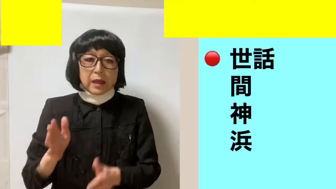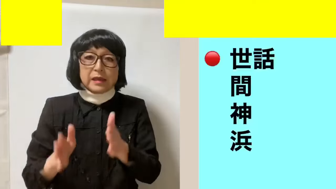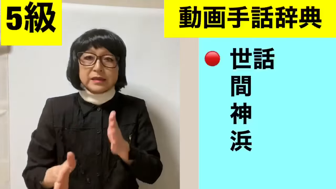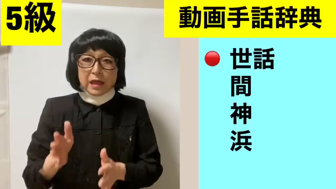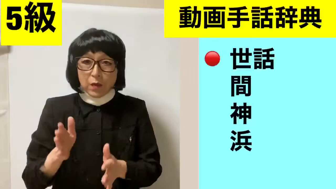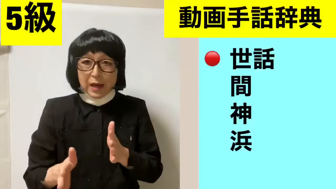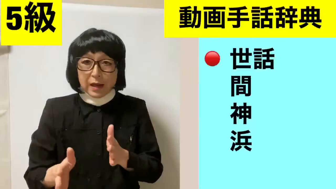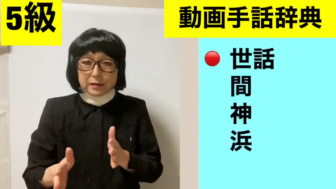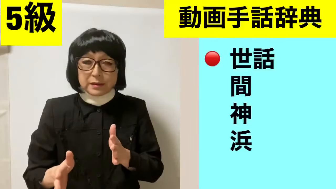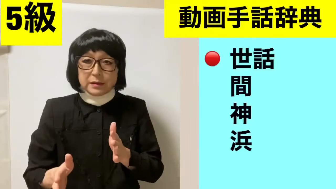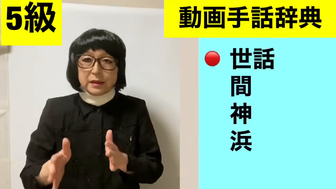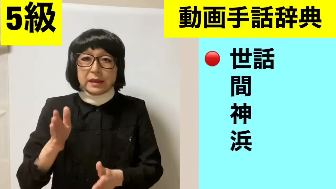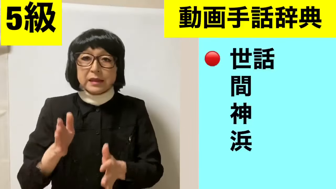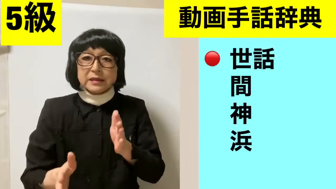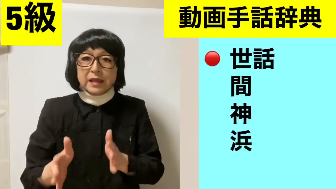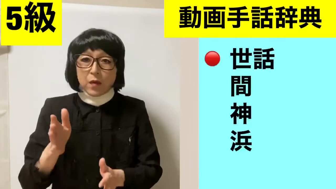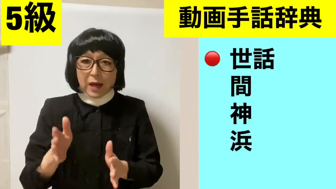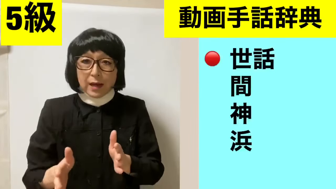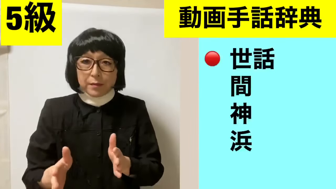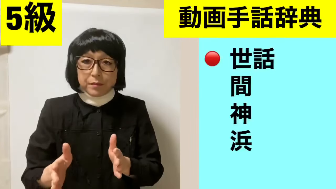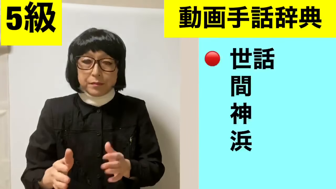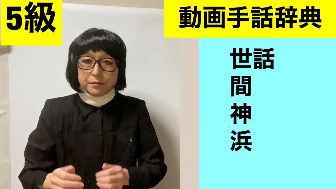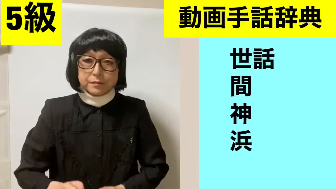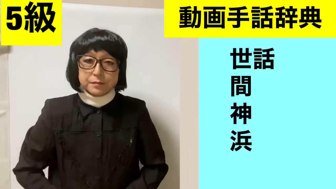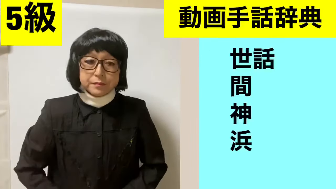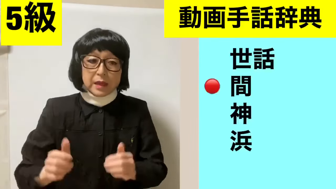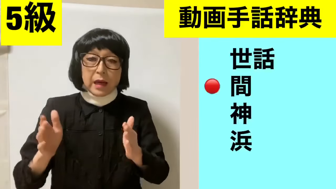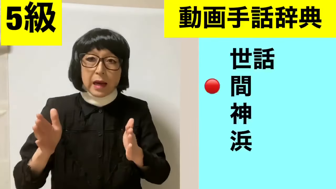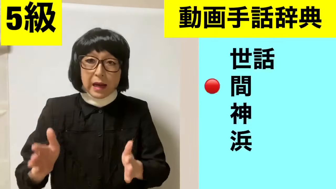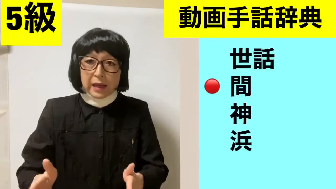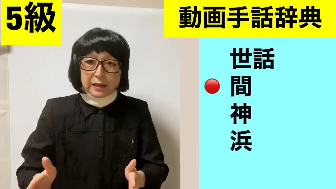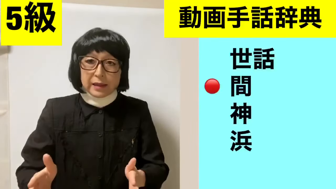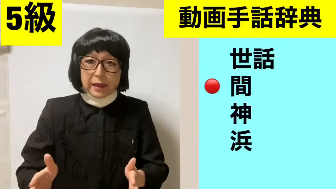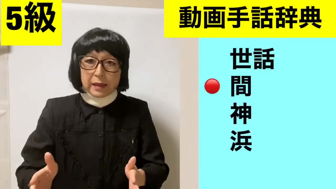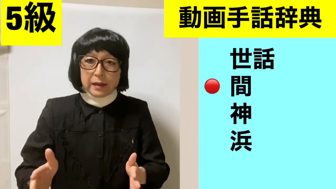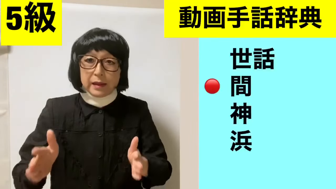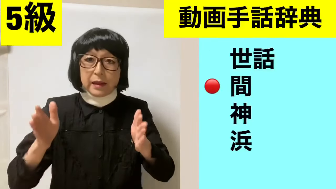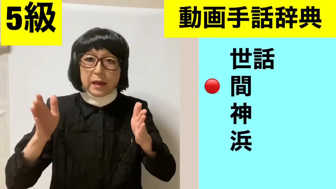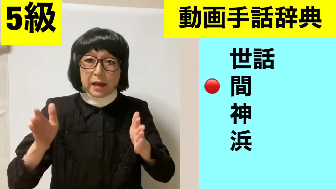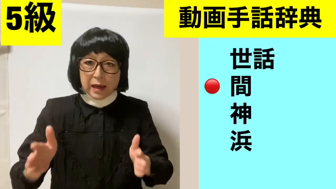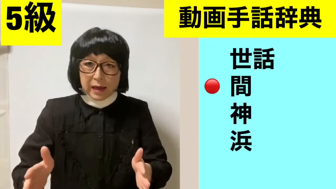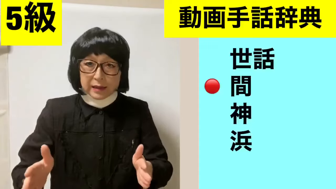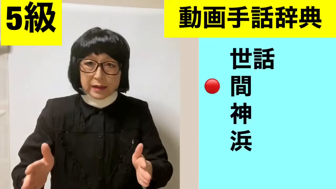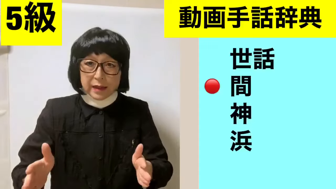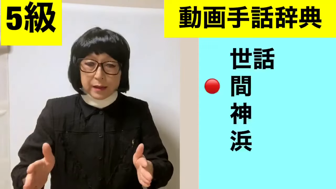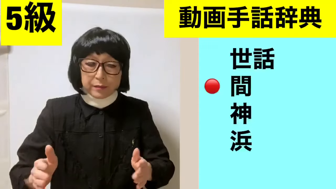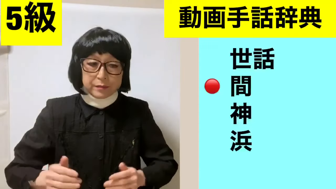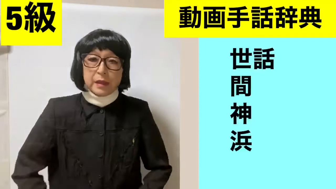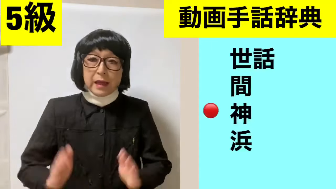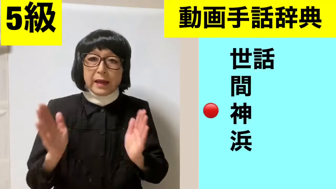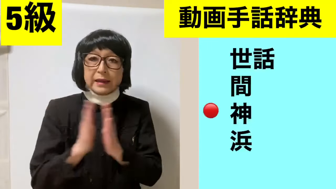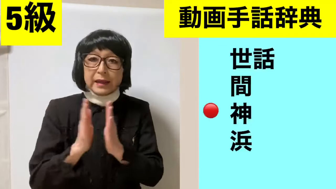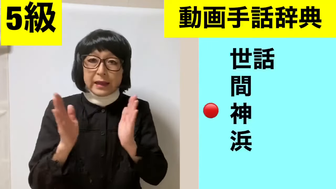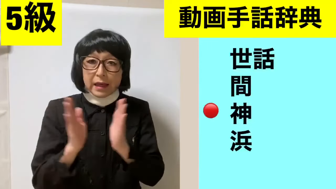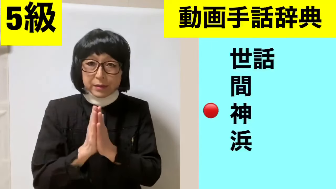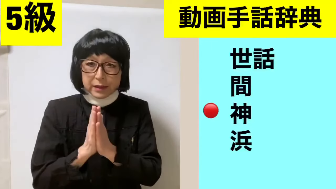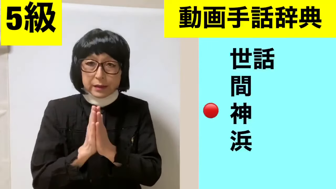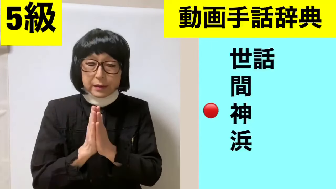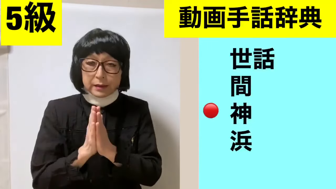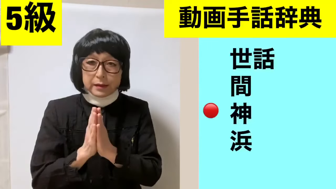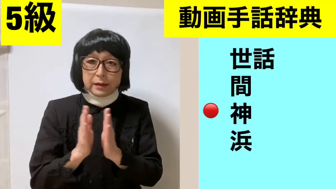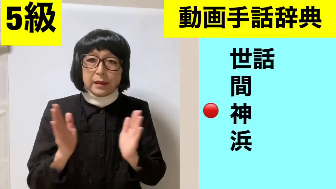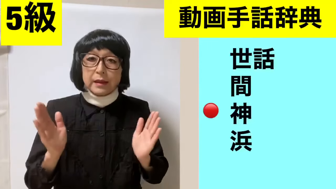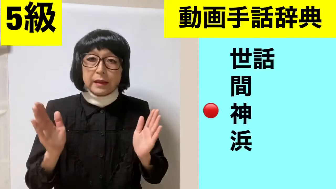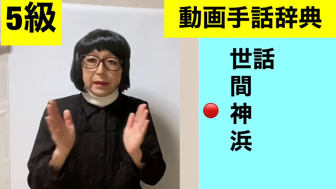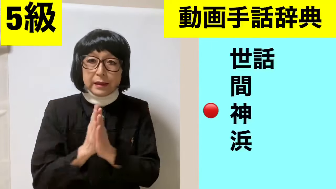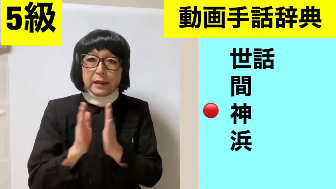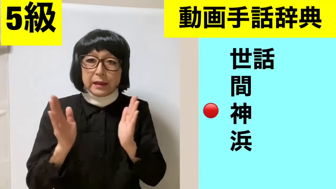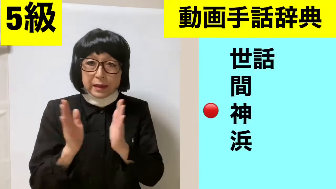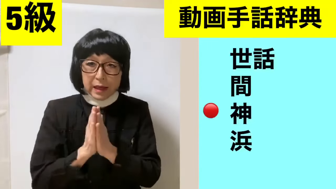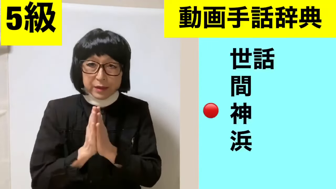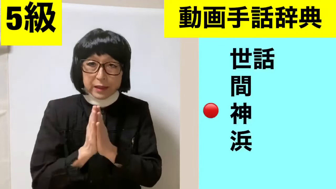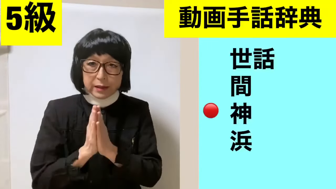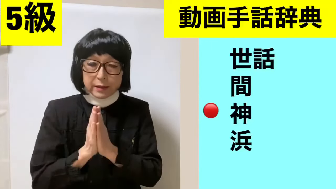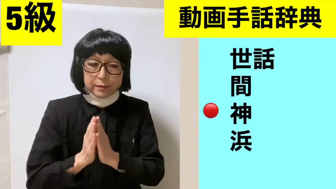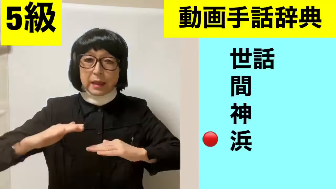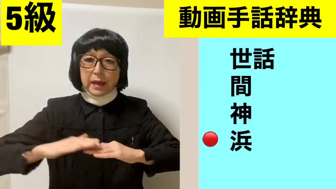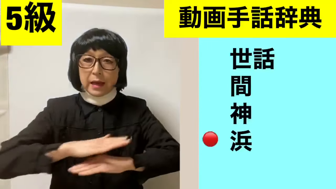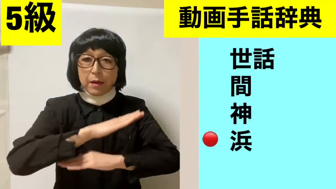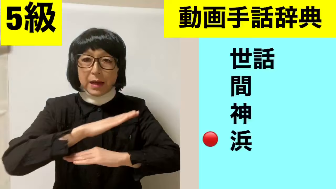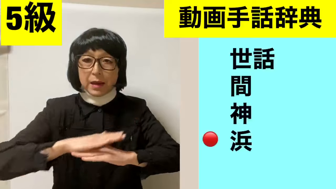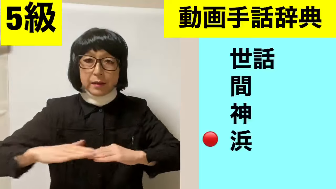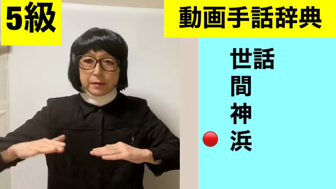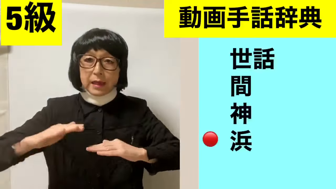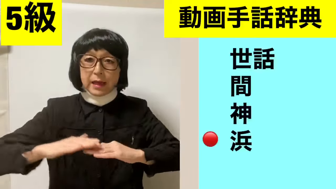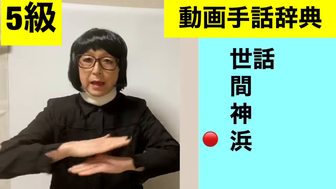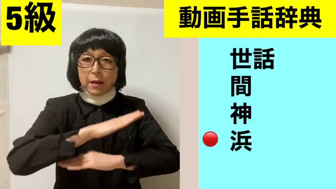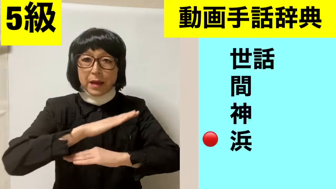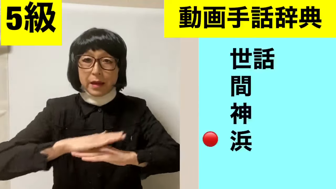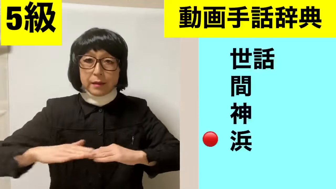世話/間/神/浜